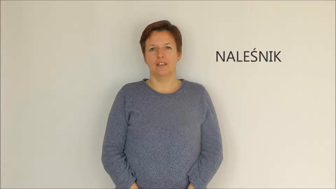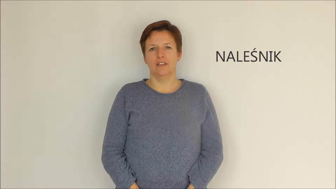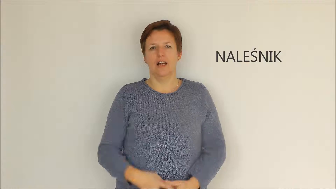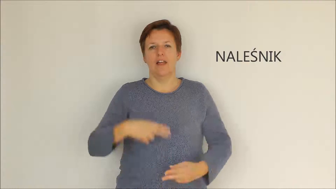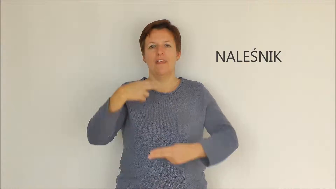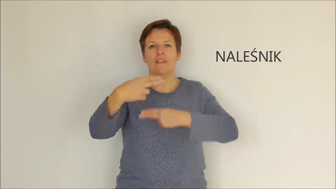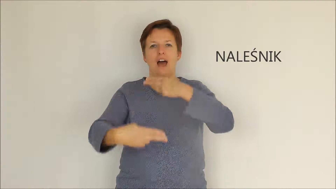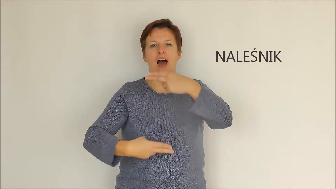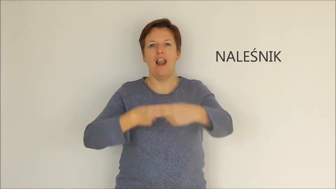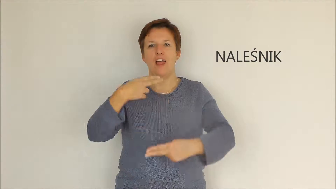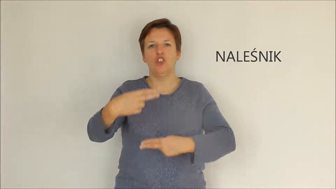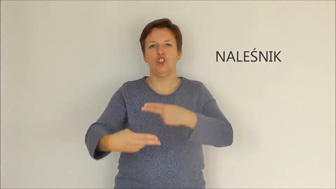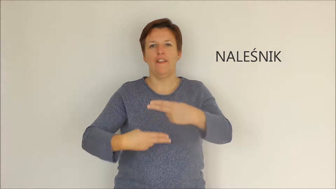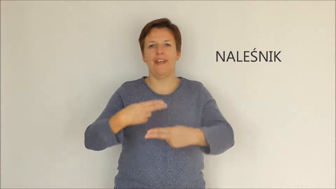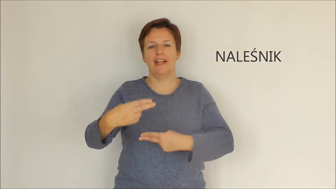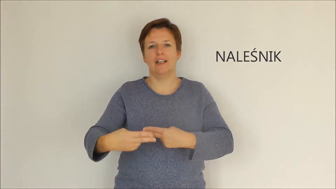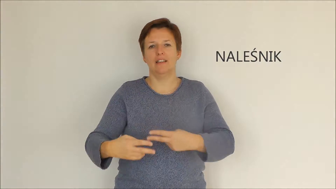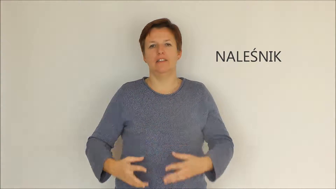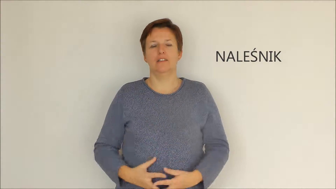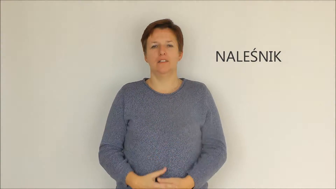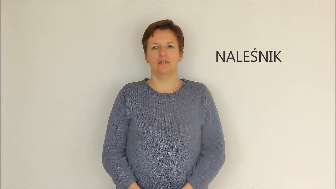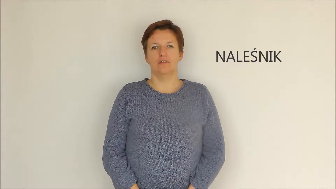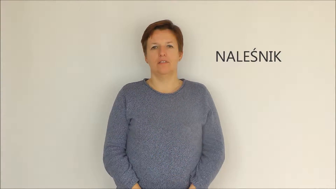NALEŚNIK